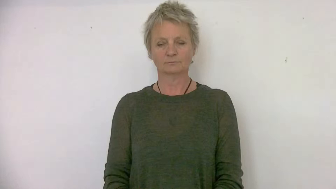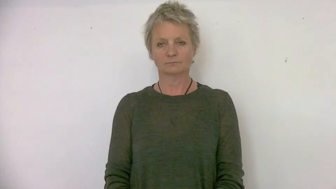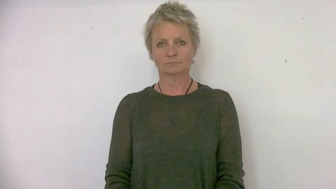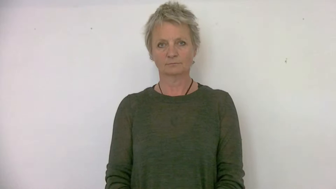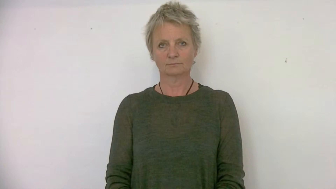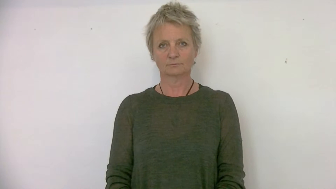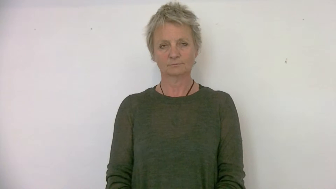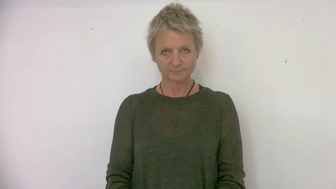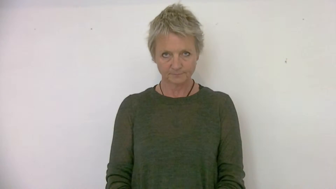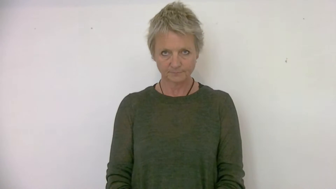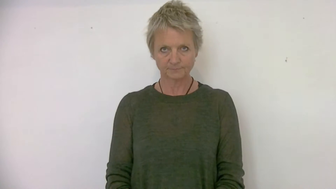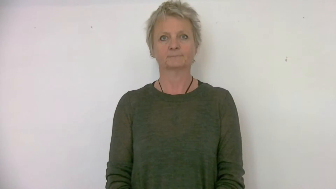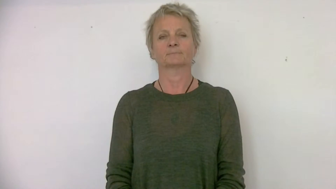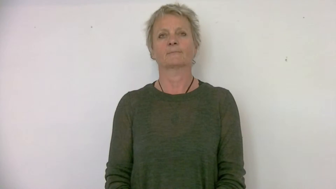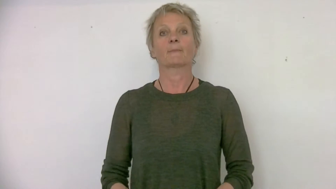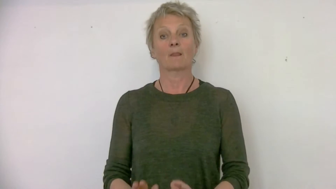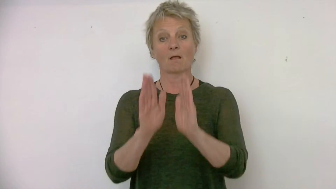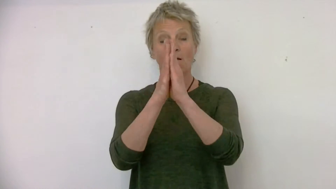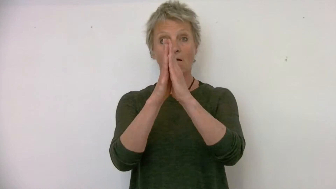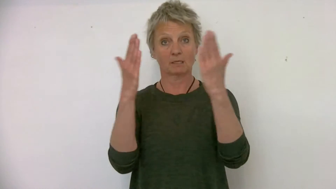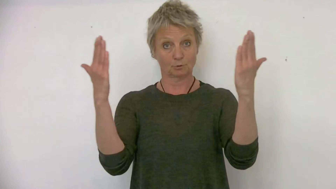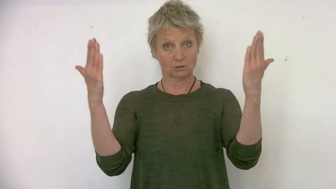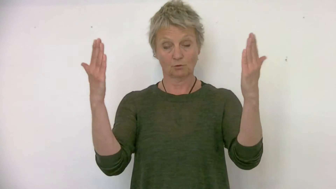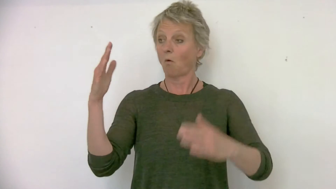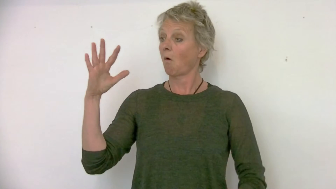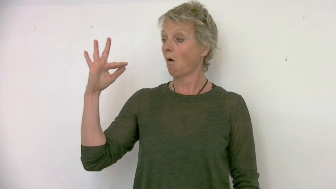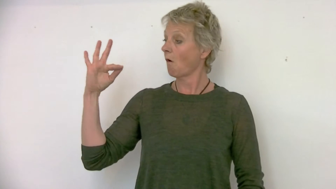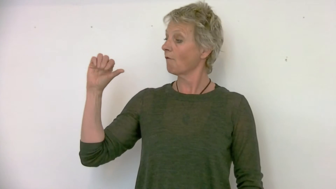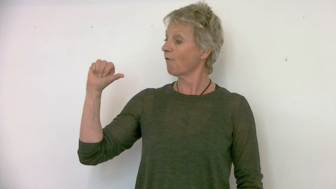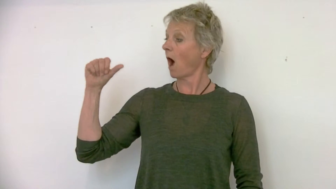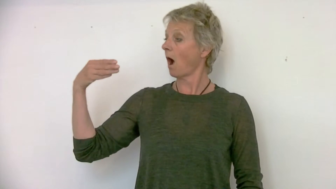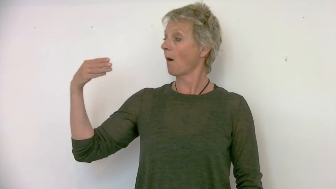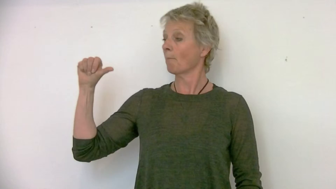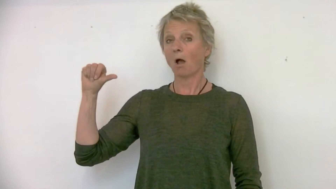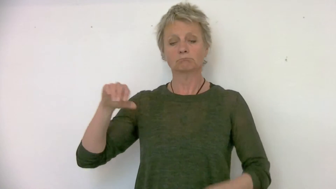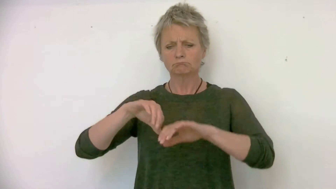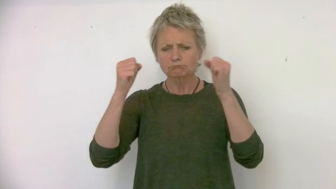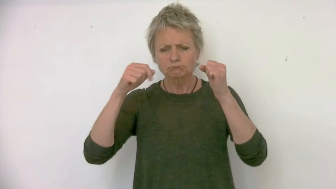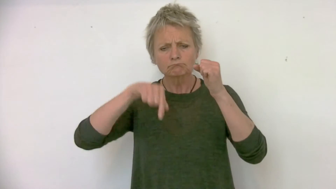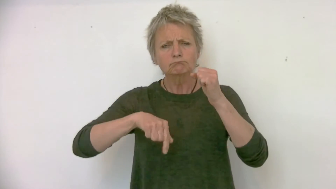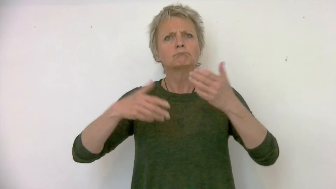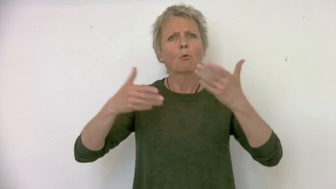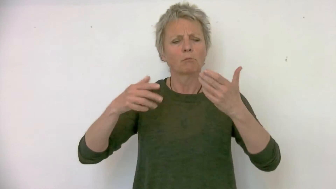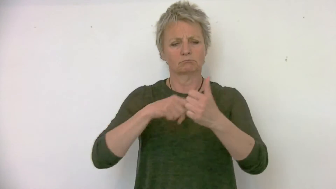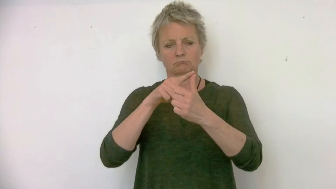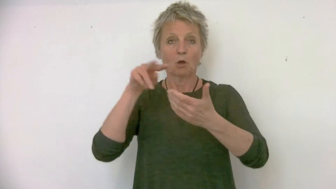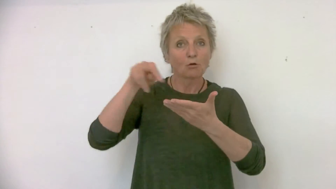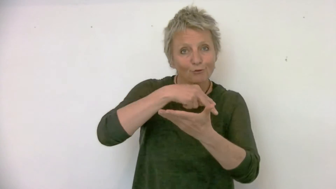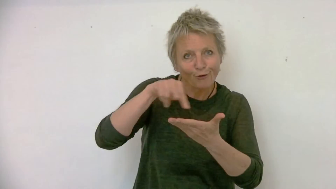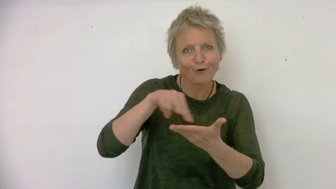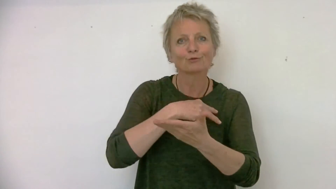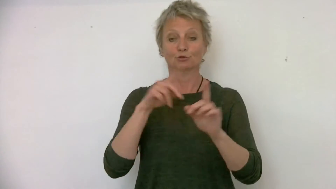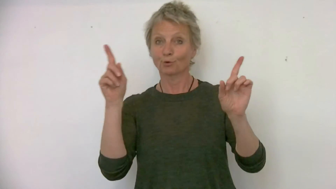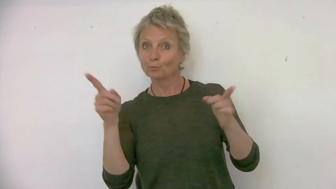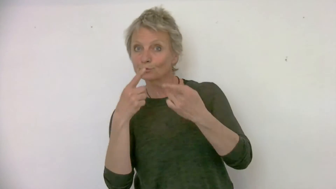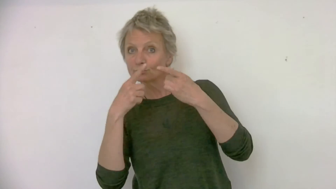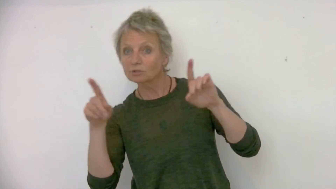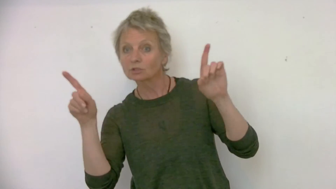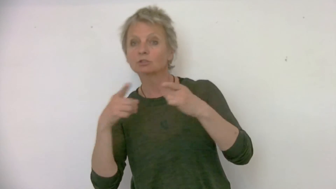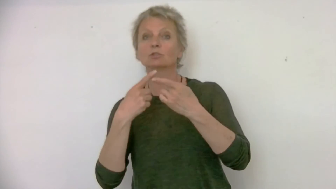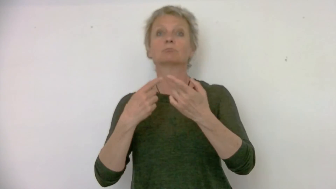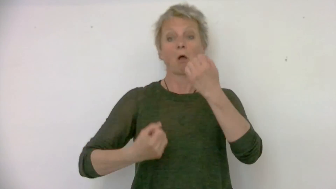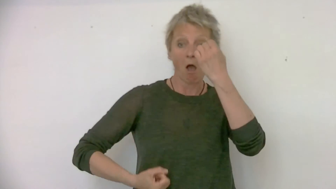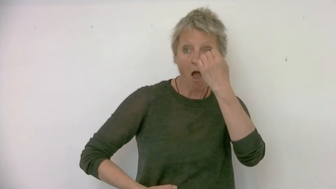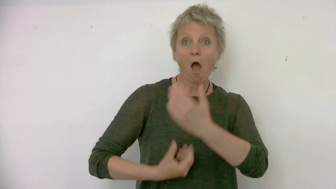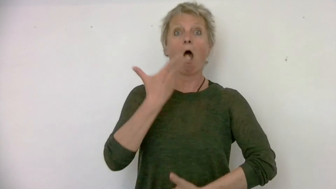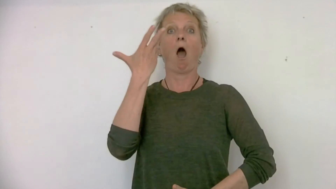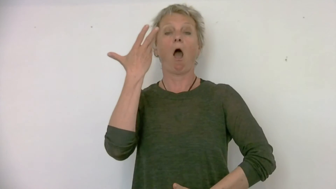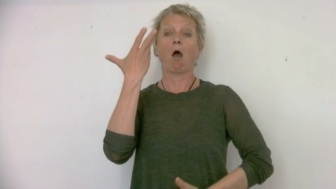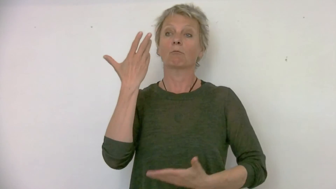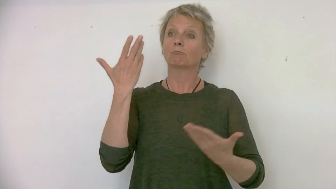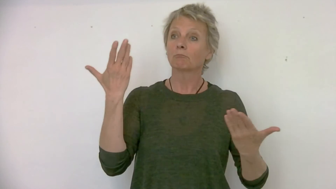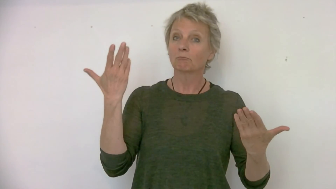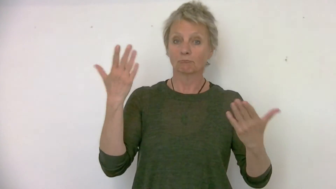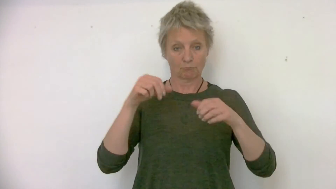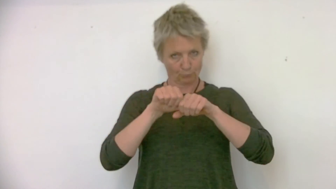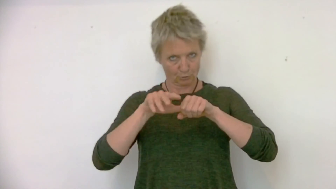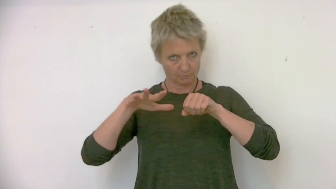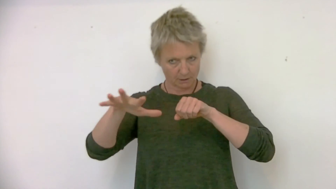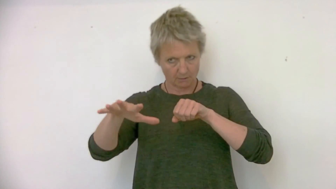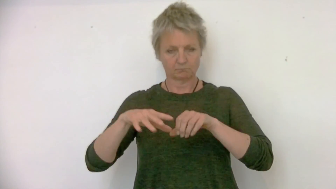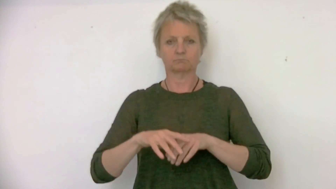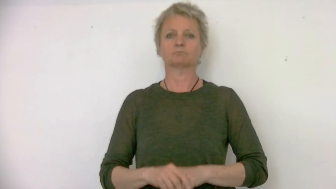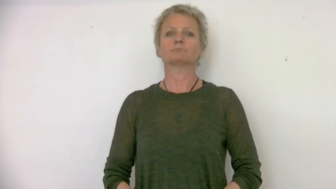La nuit Pastré